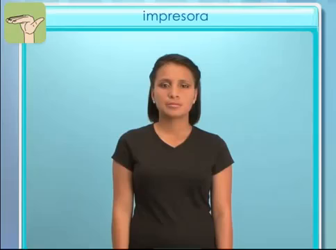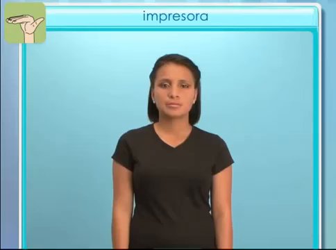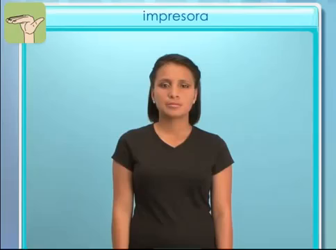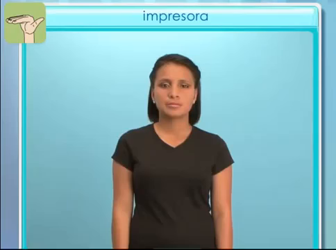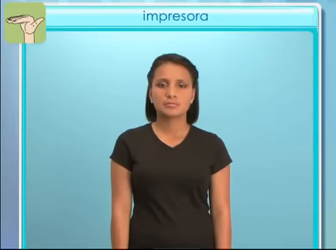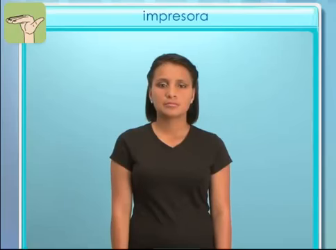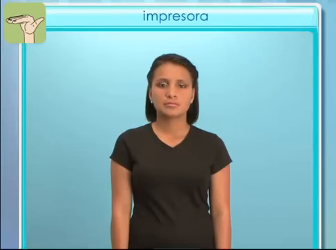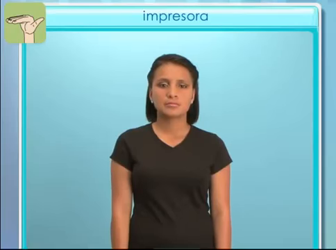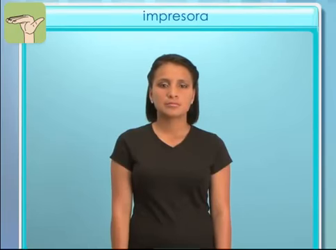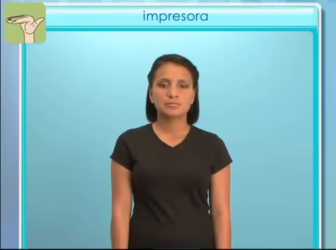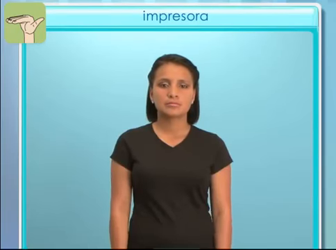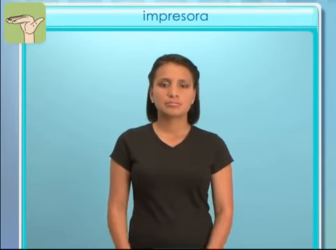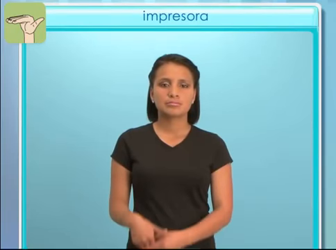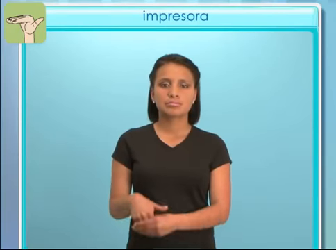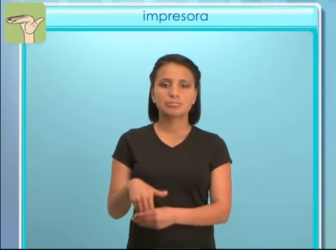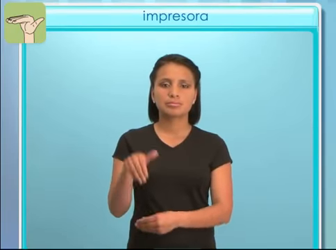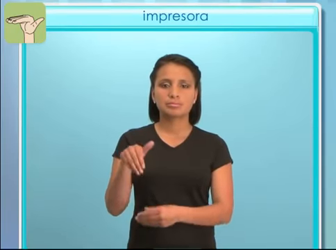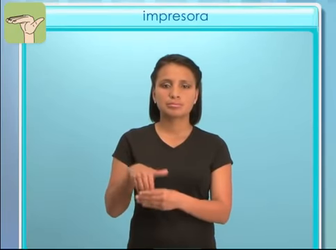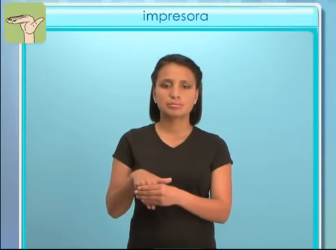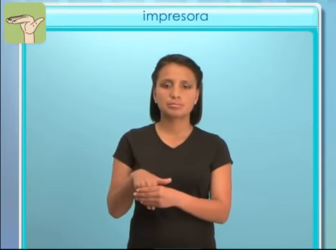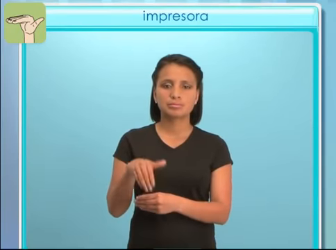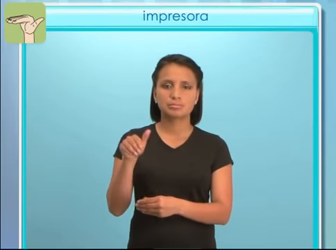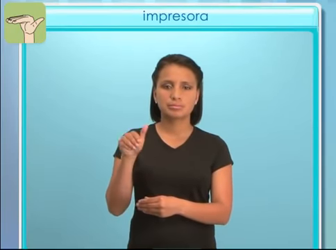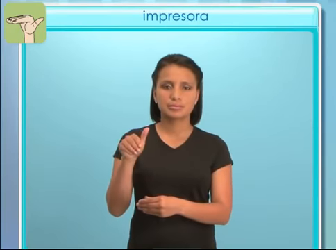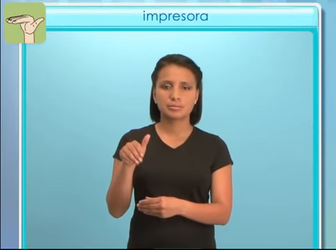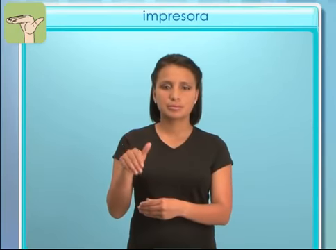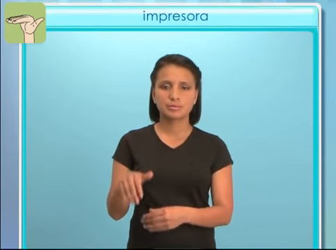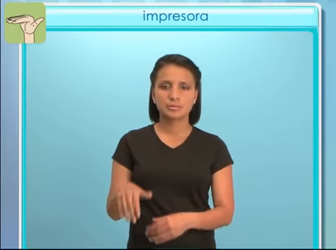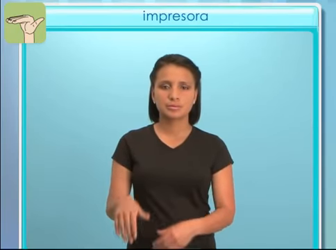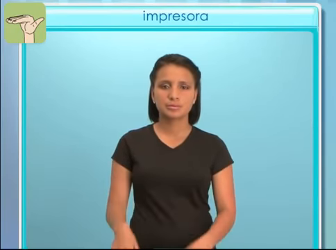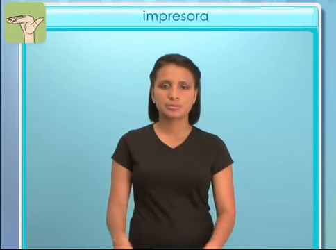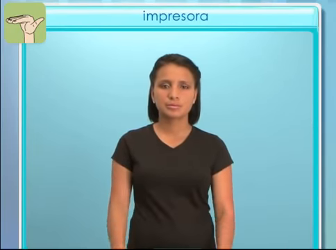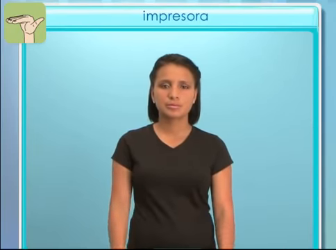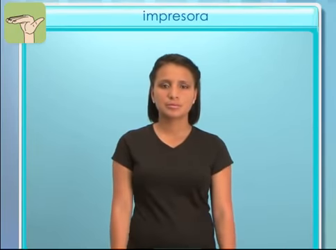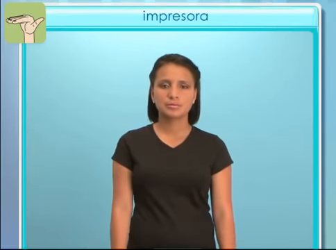IMPRESORA